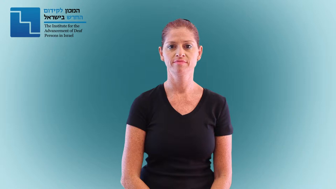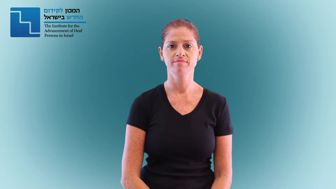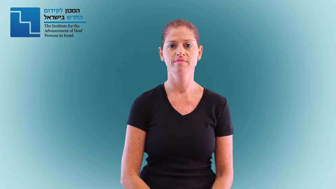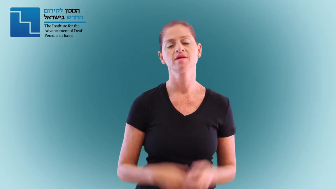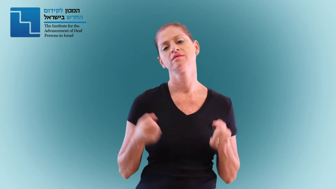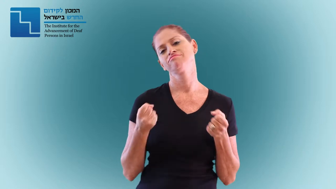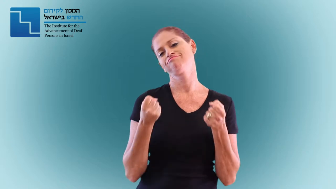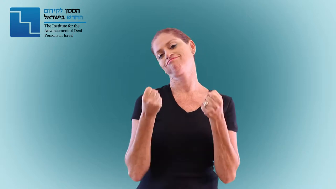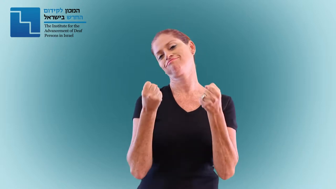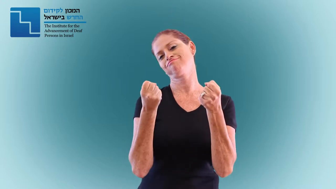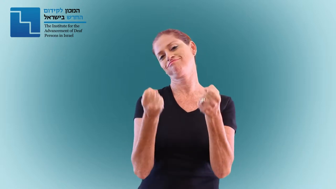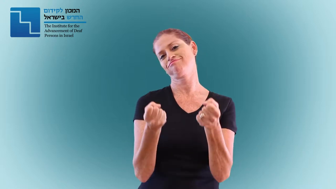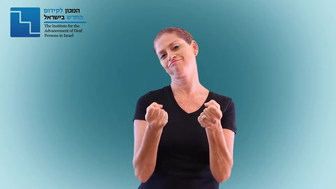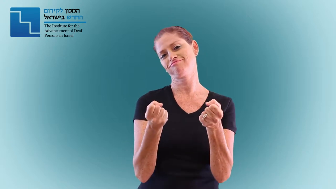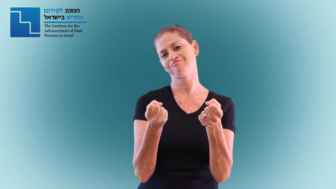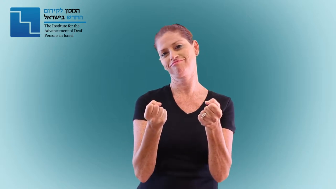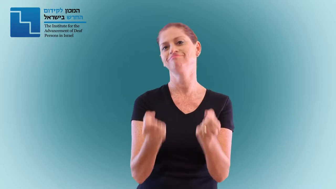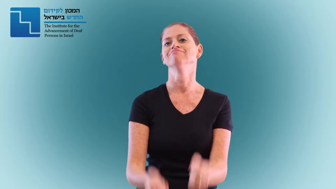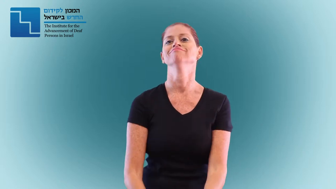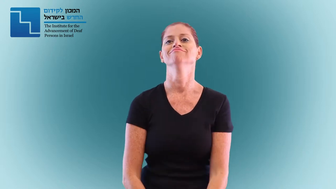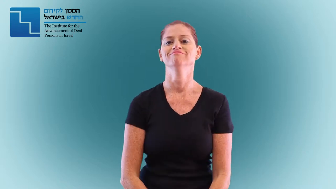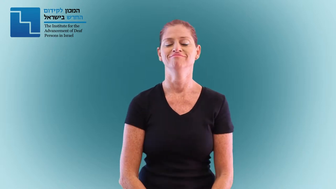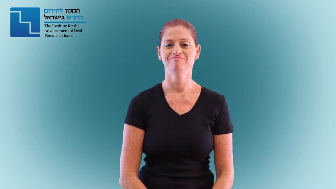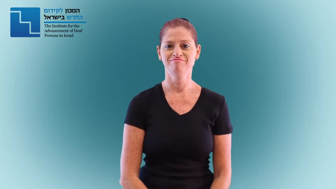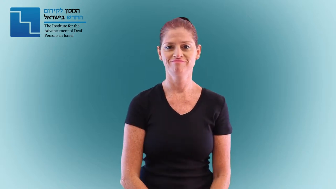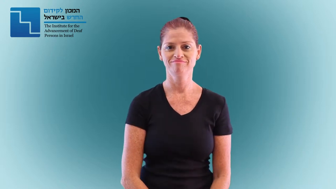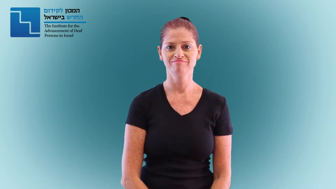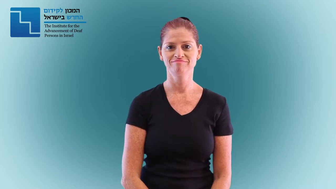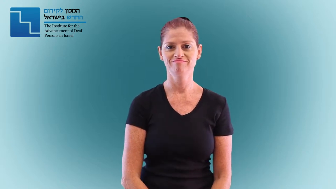נסיעה